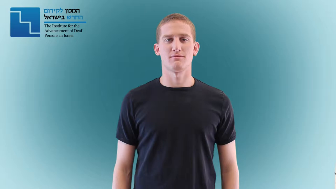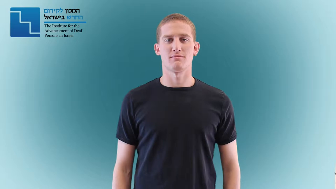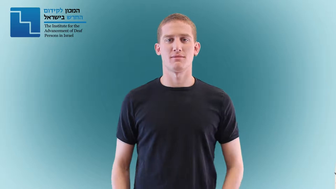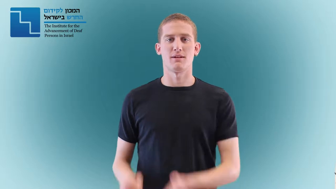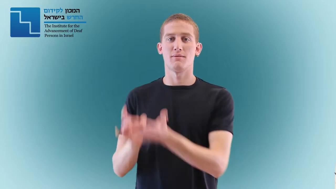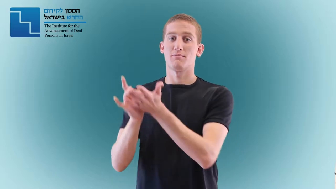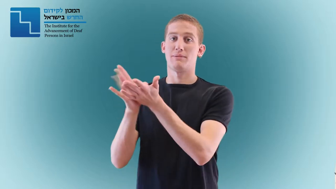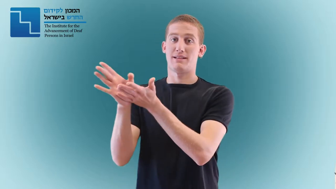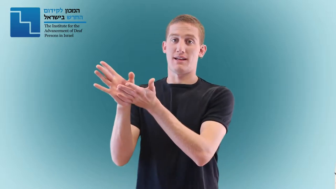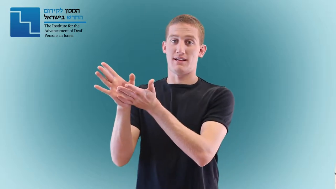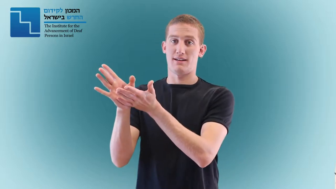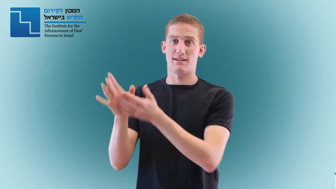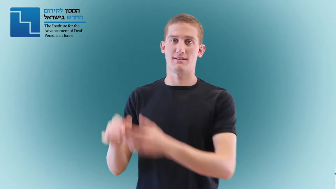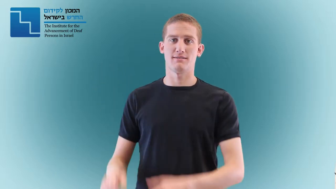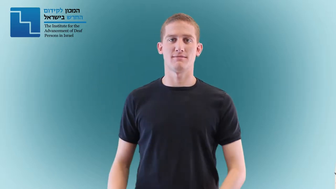לפטר